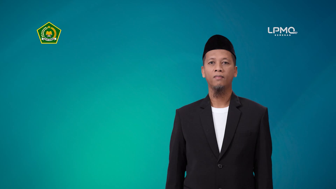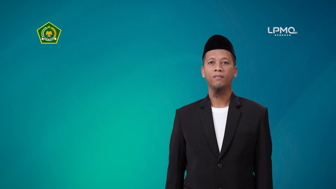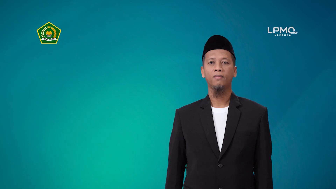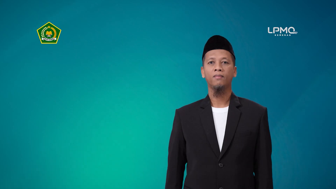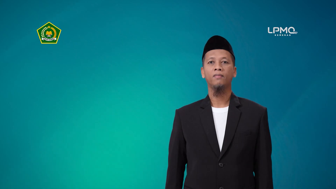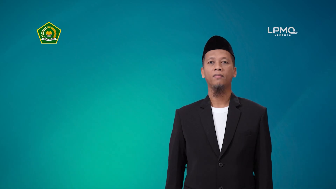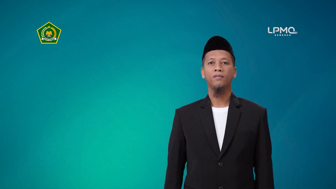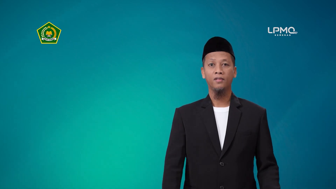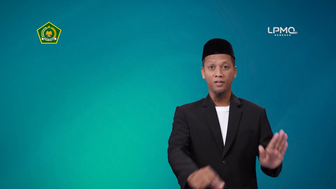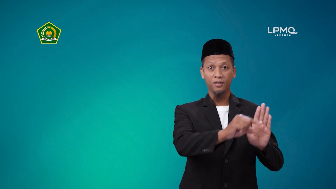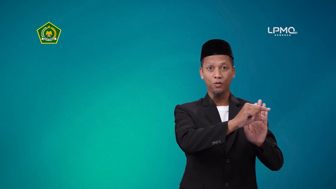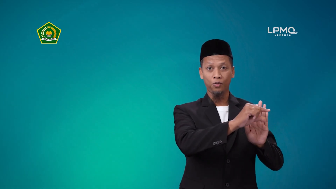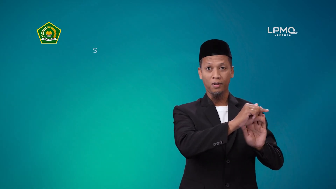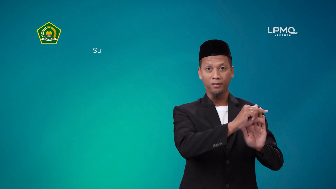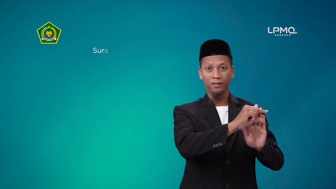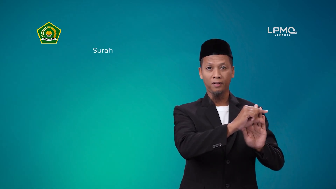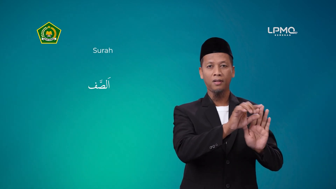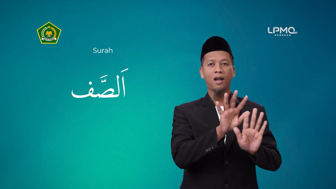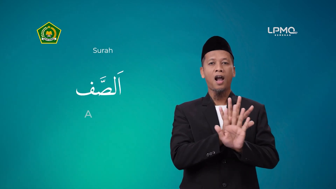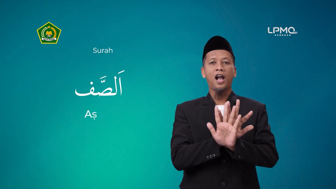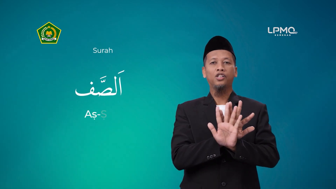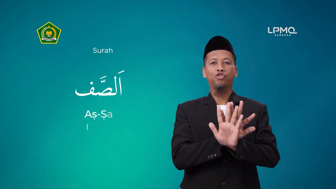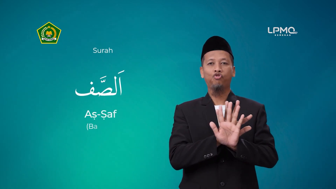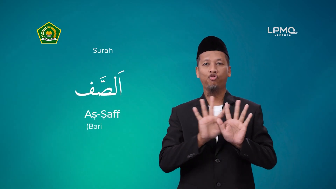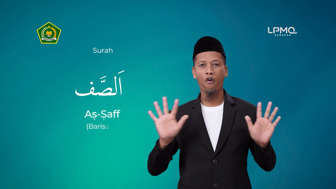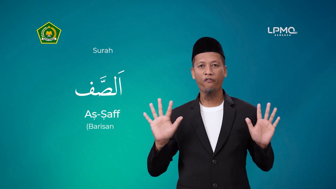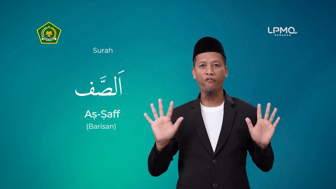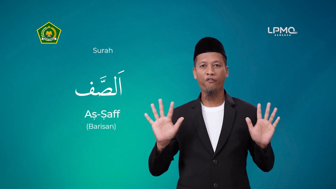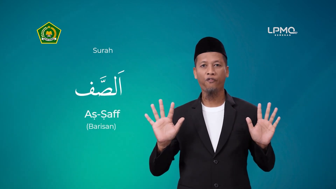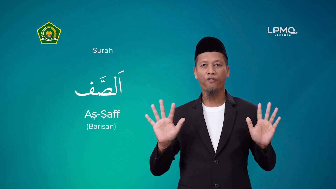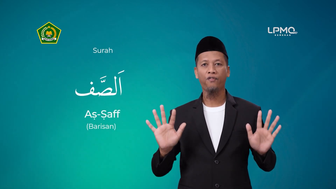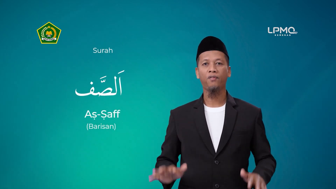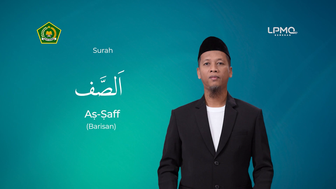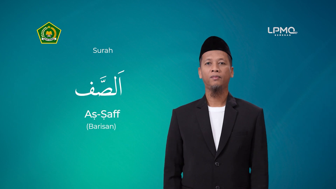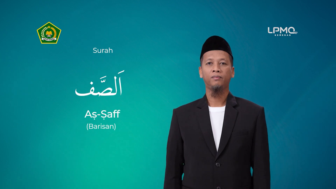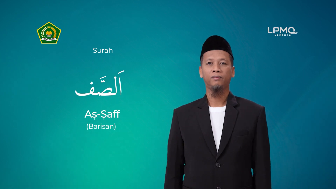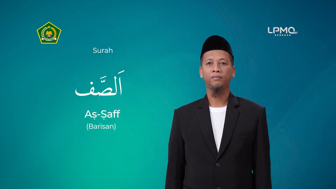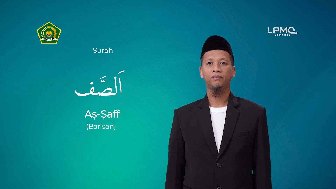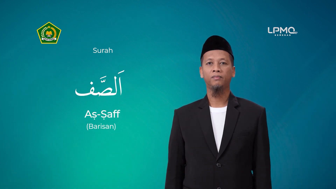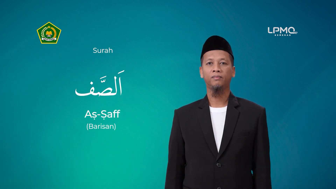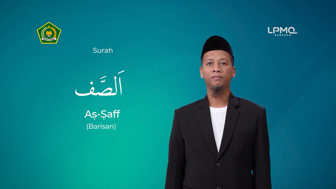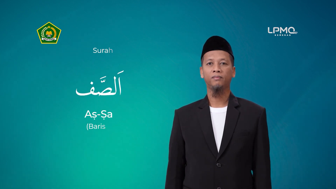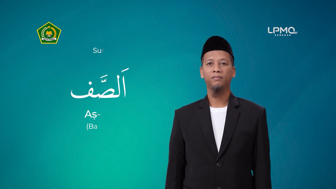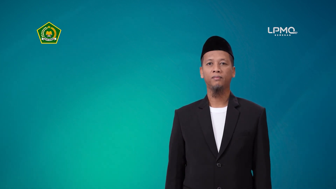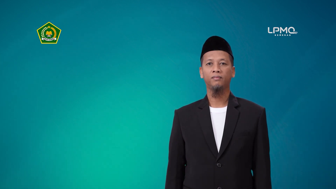As Saff